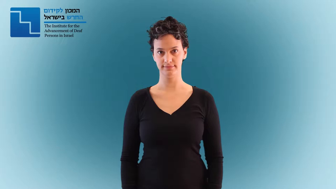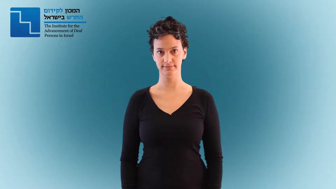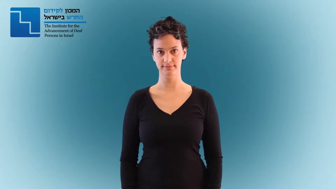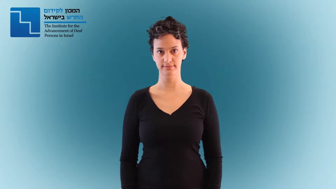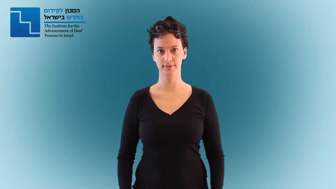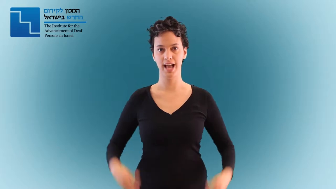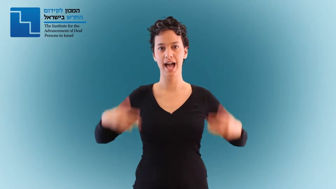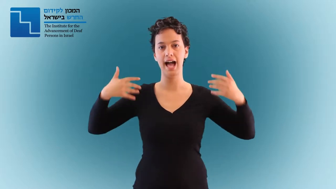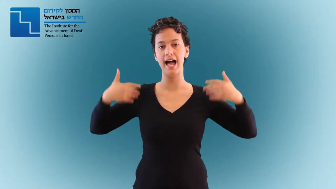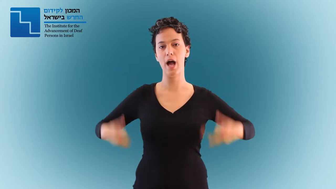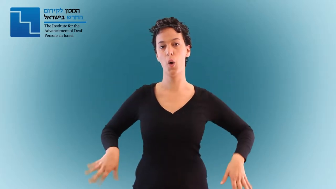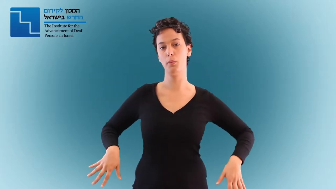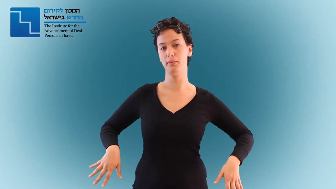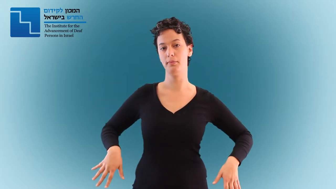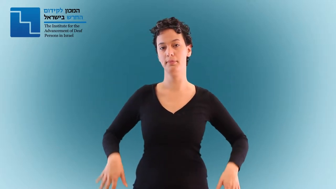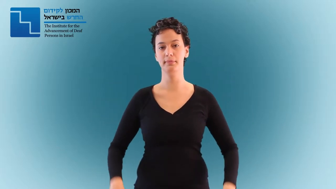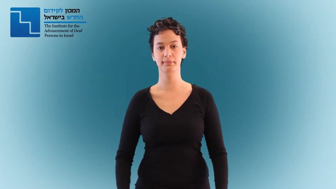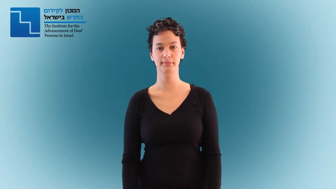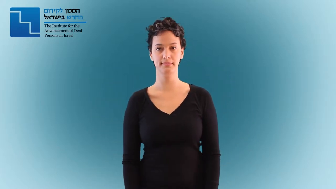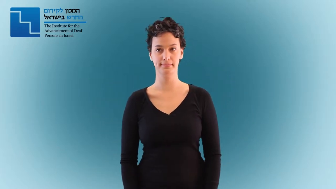עירום